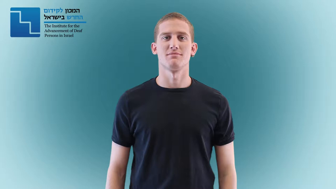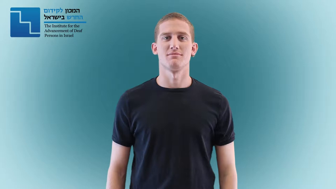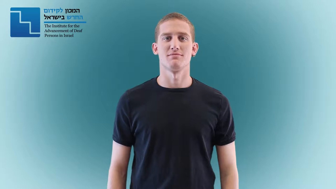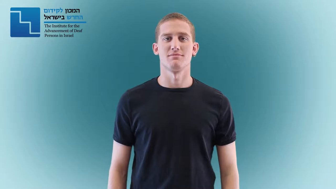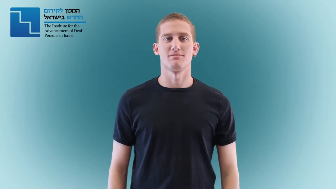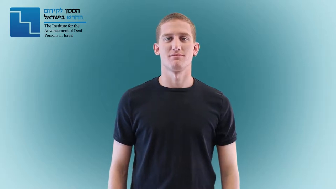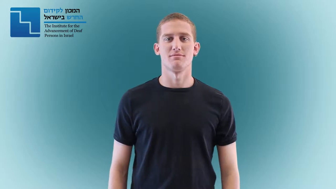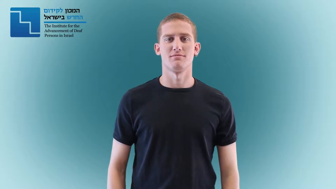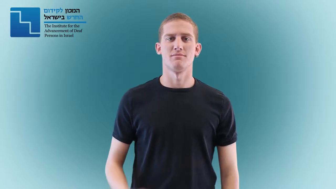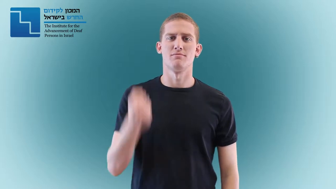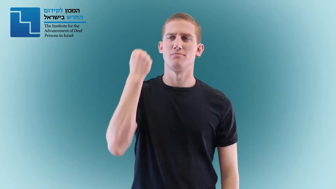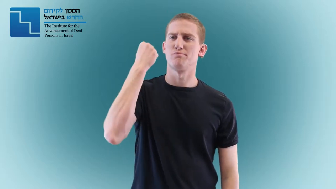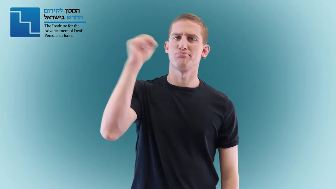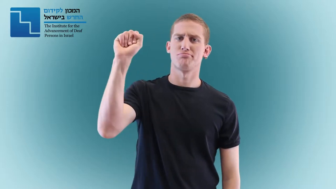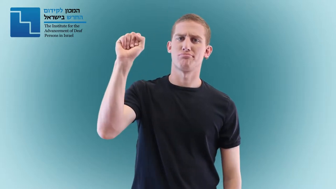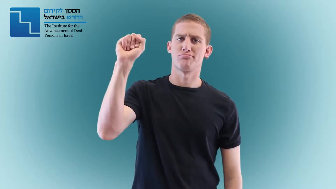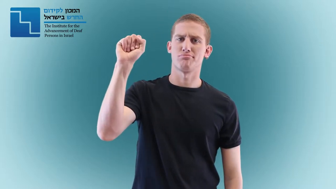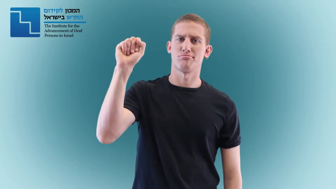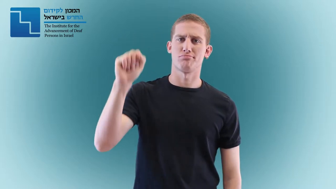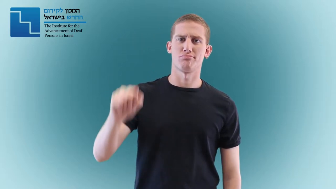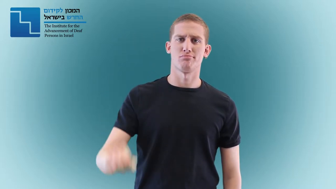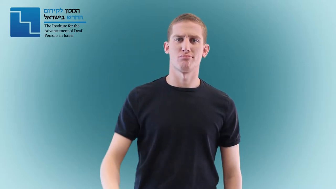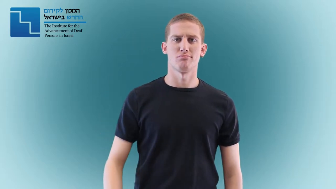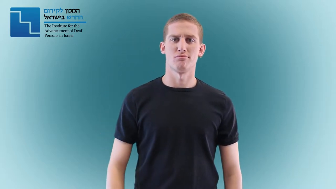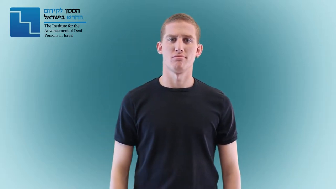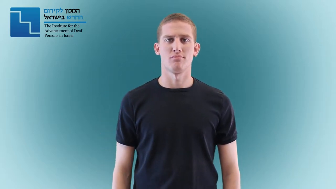לבגוד